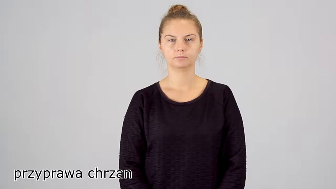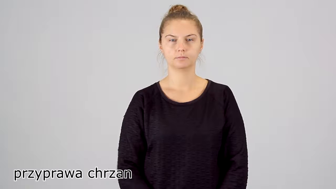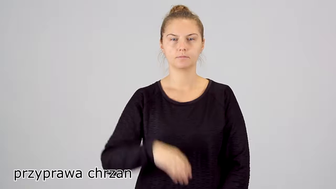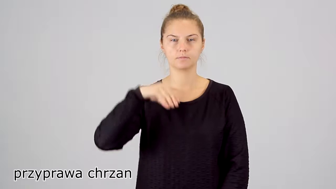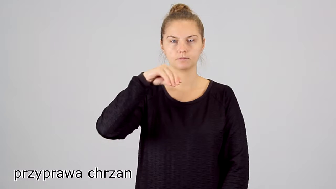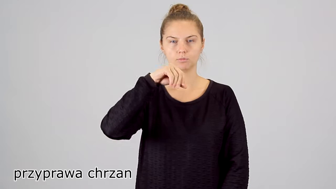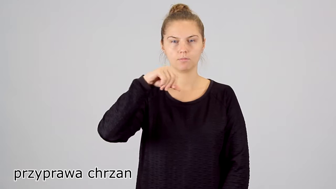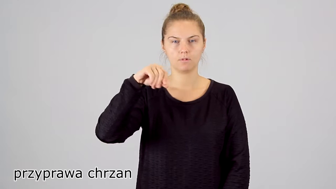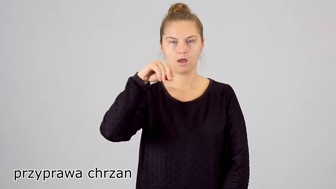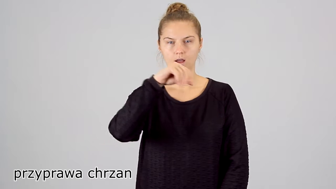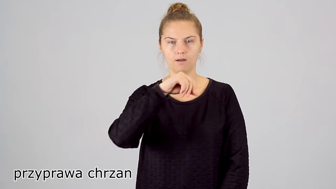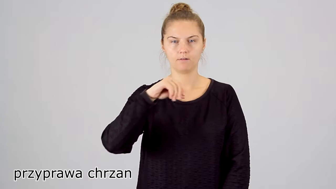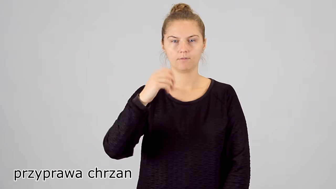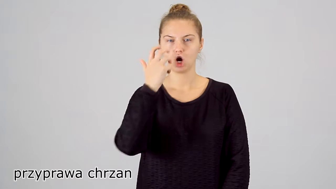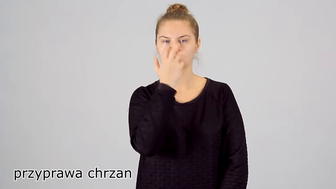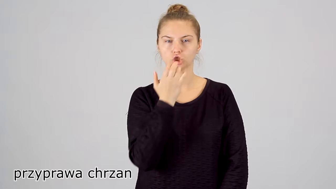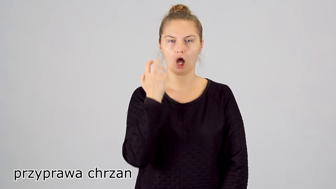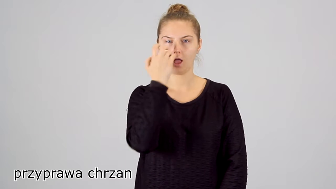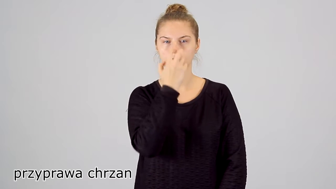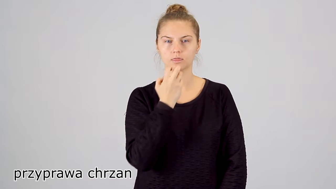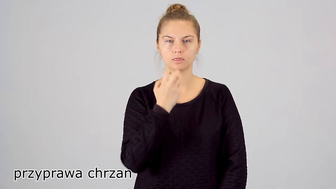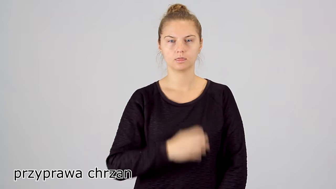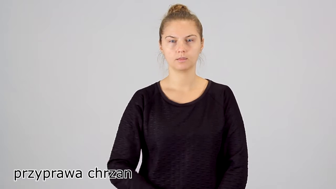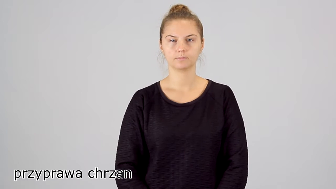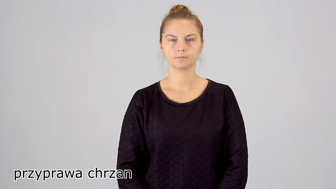przyprawa chrzan